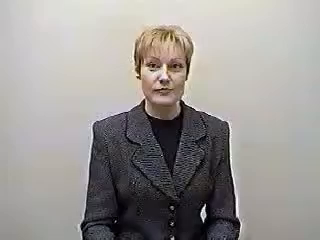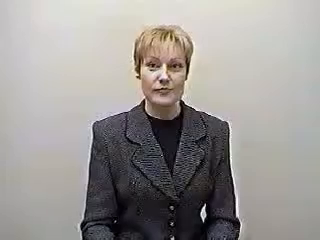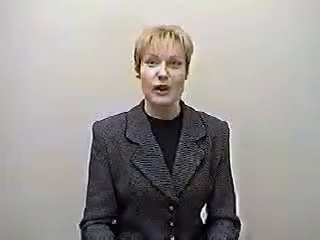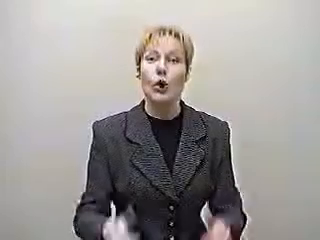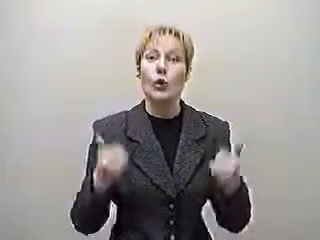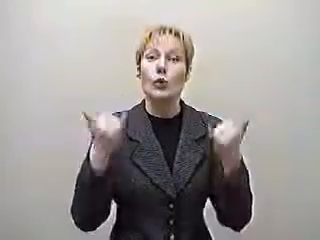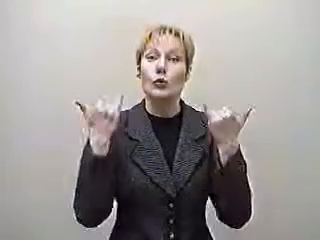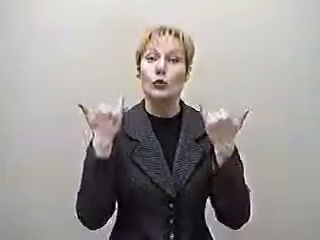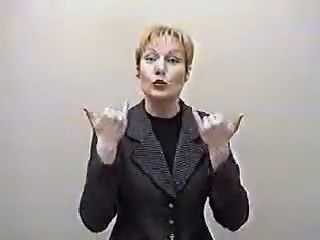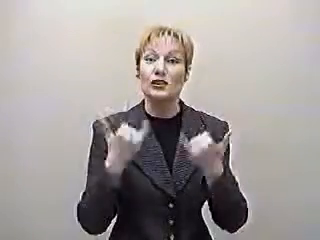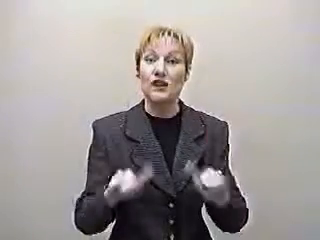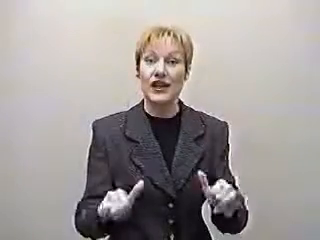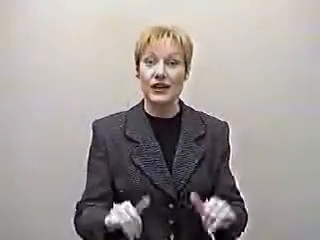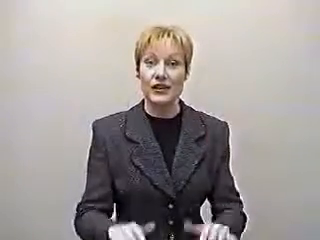удивление